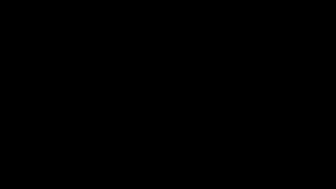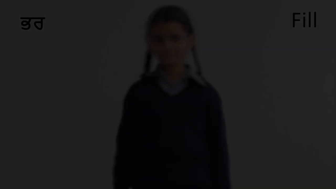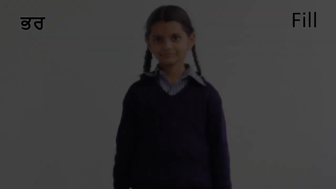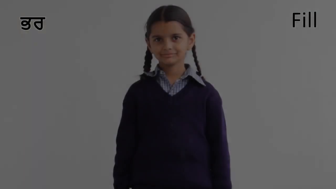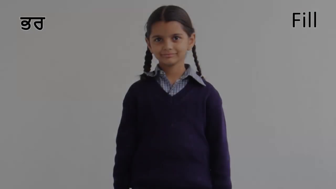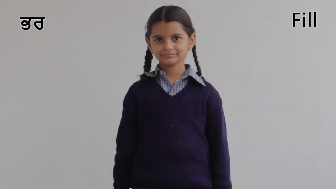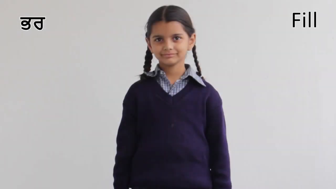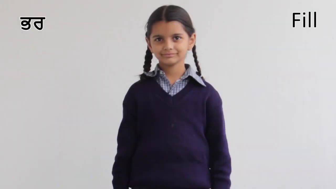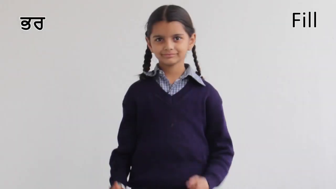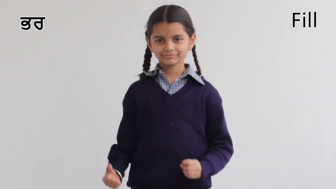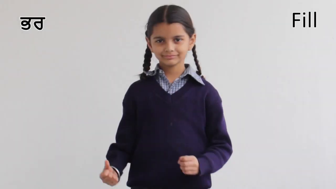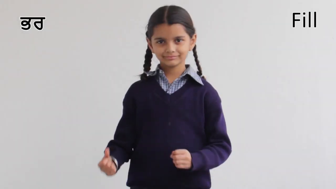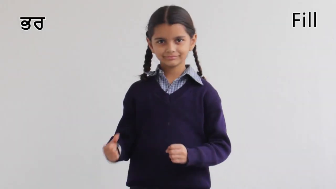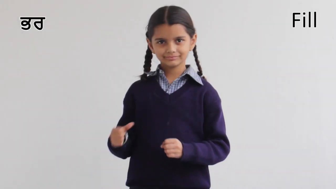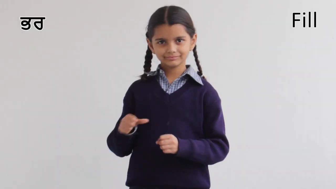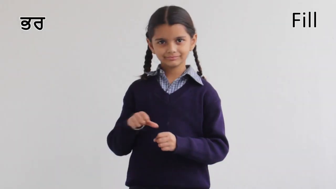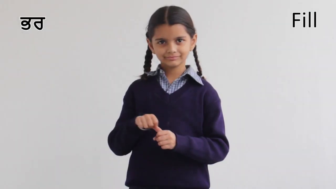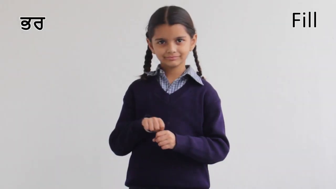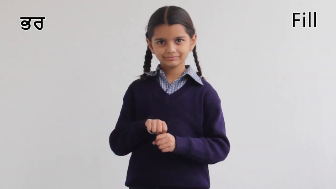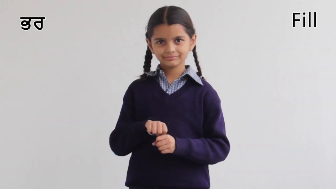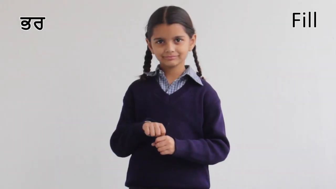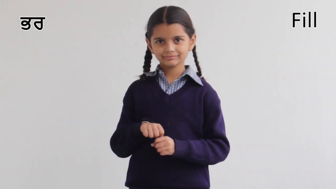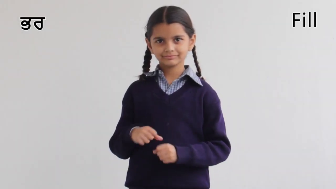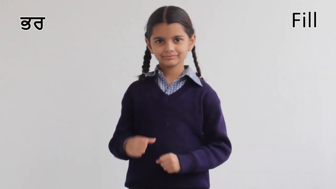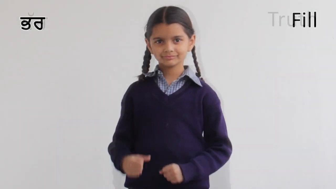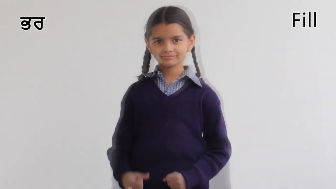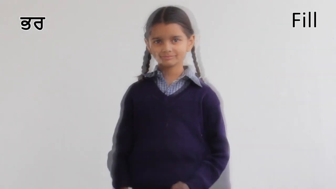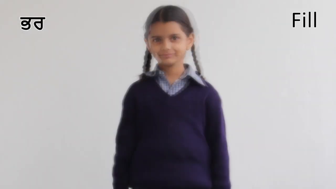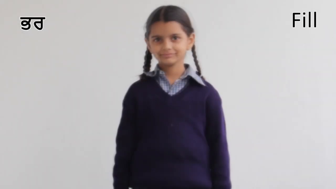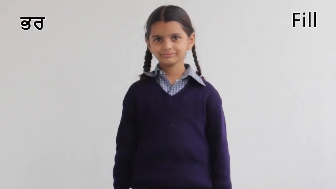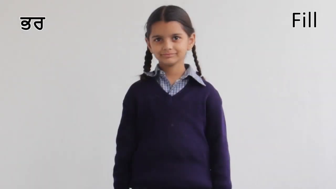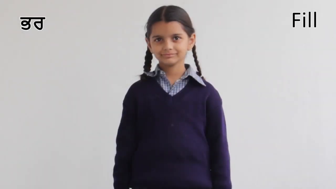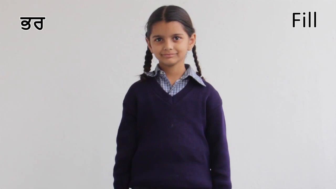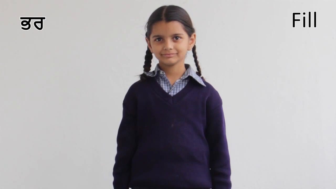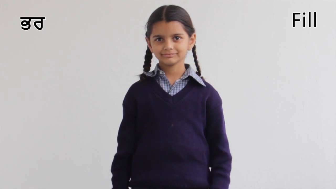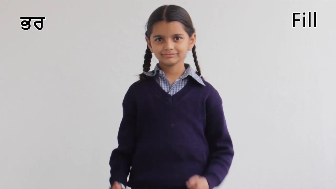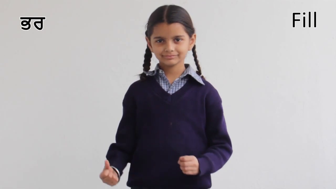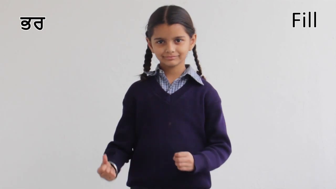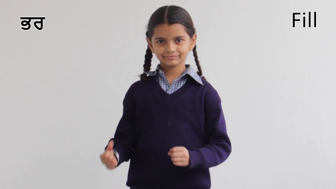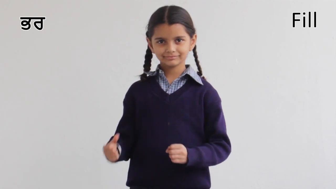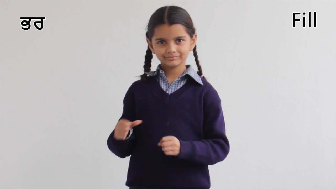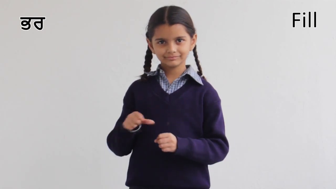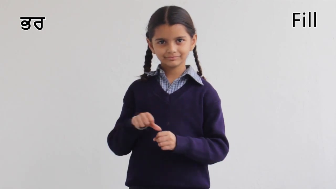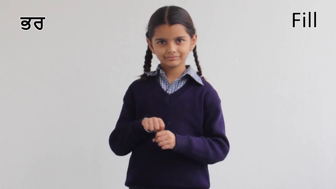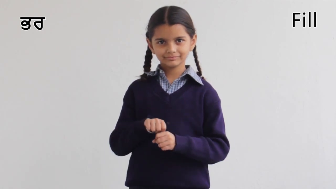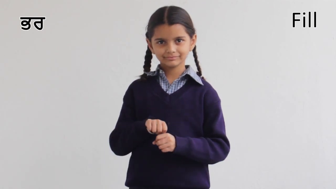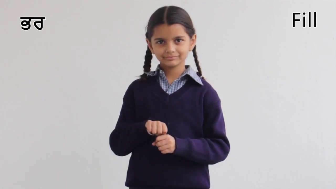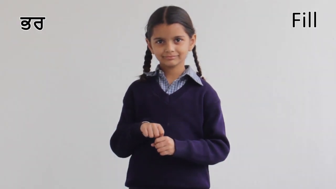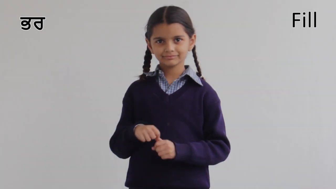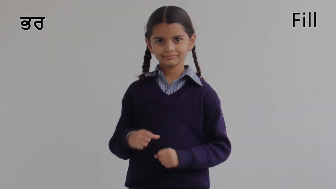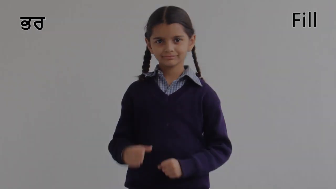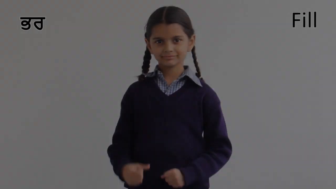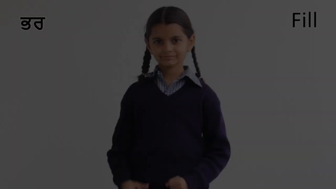ਭਰ